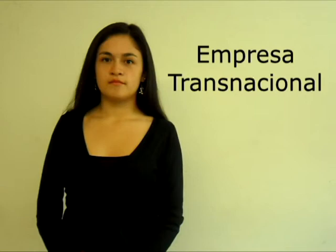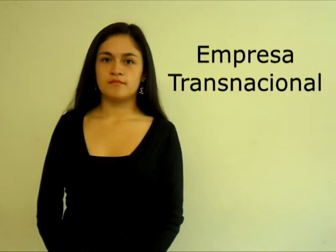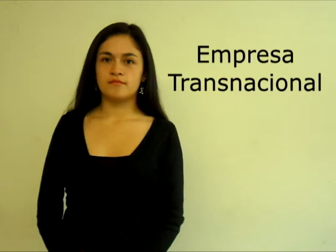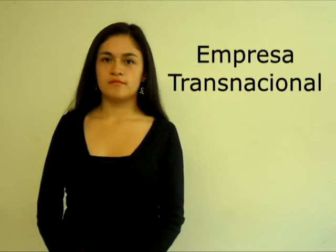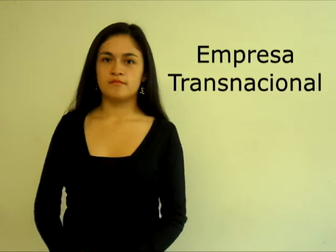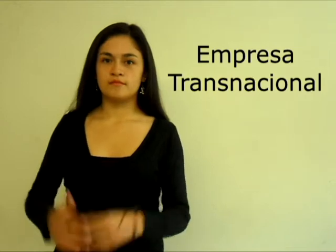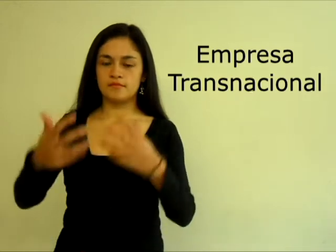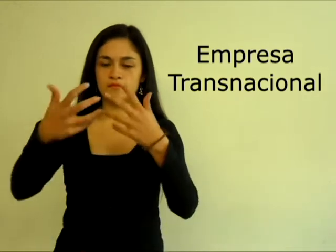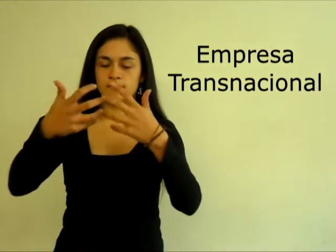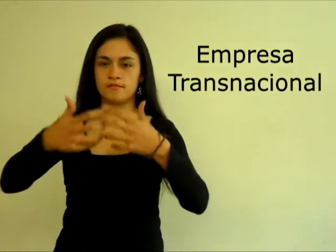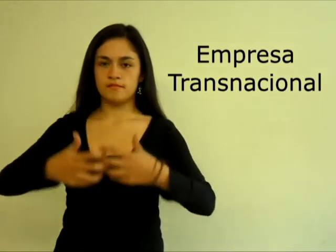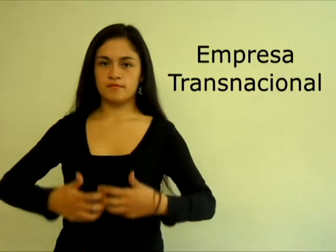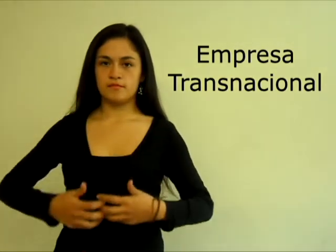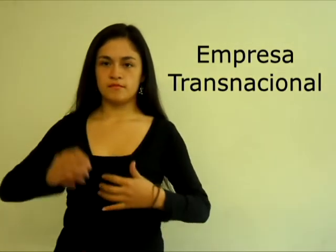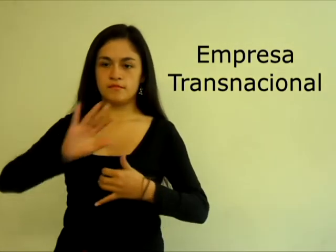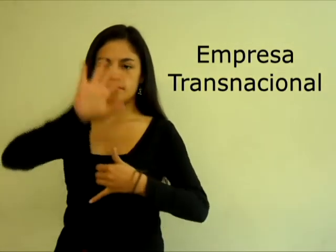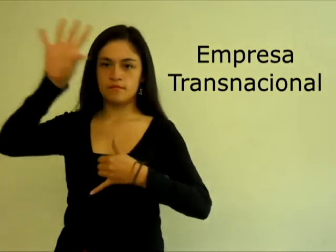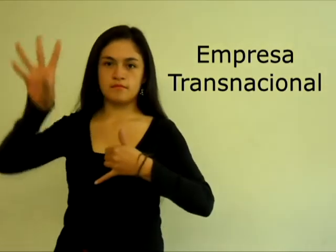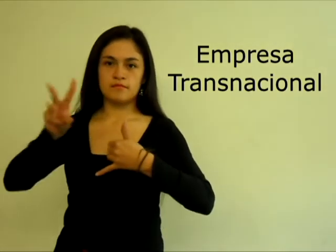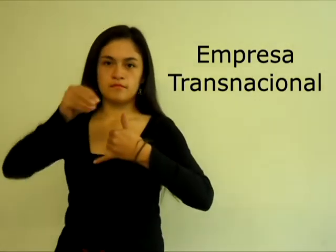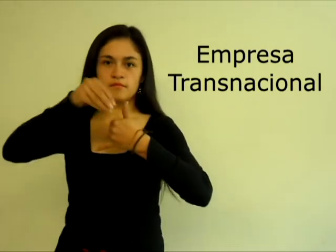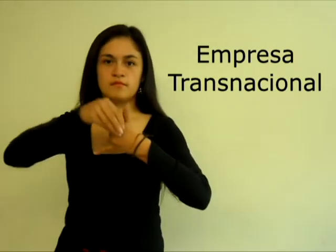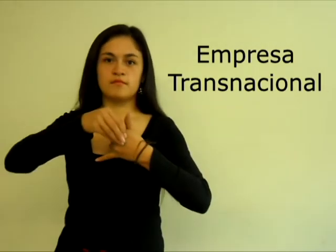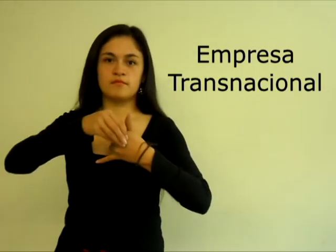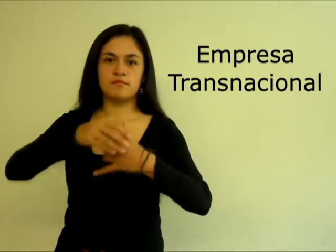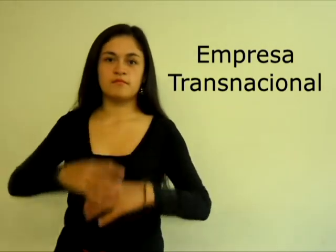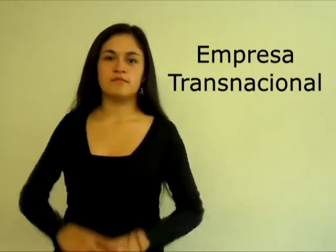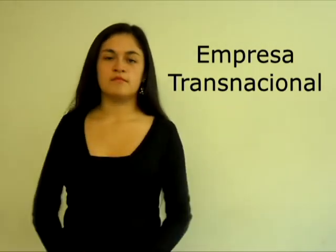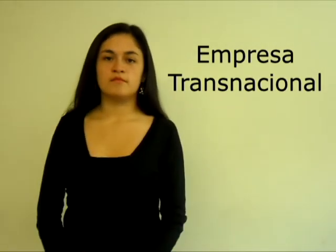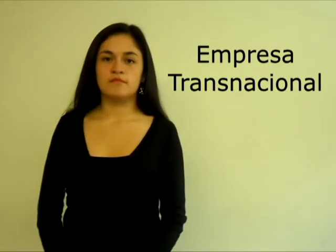Empresa Transnacional